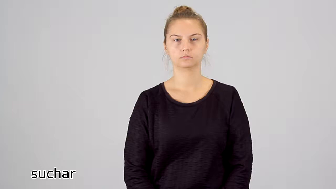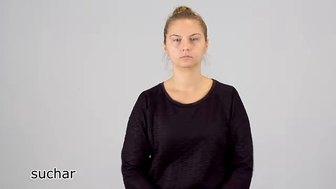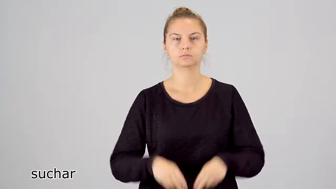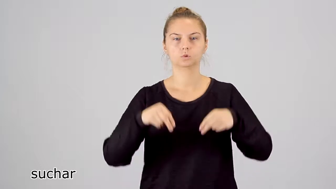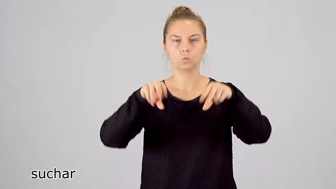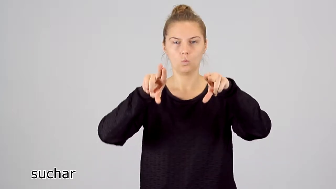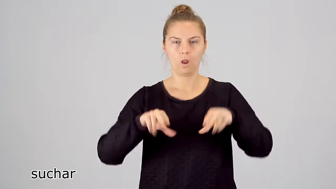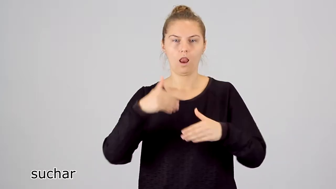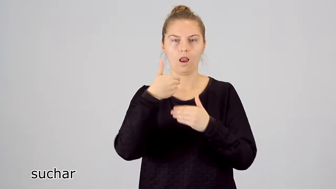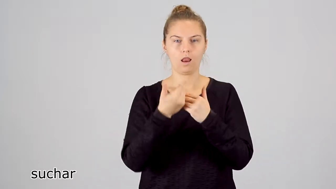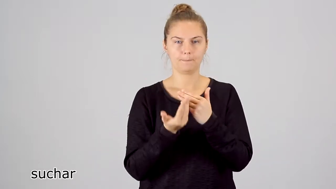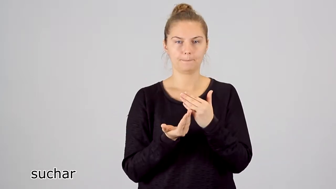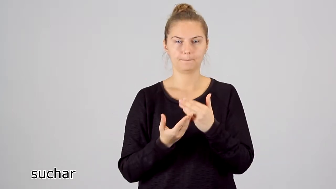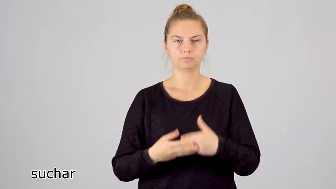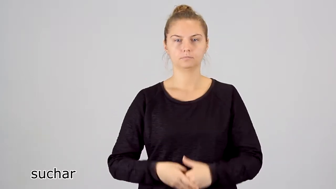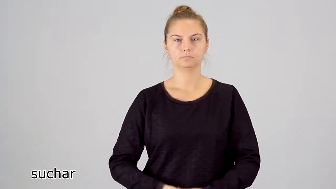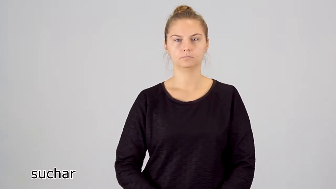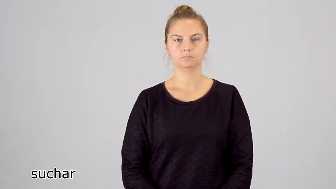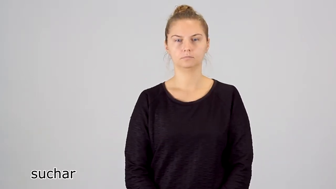suchar